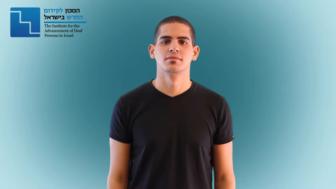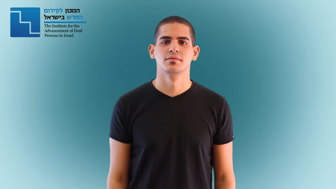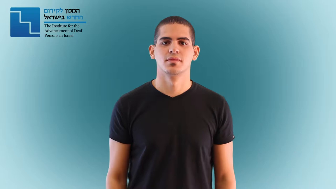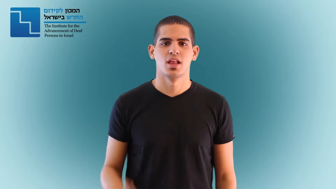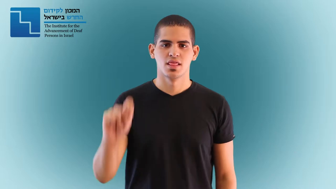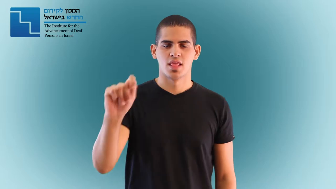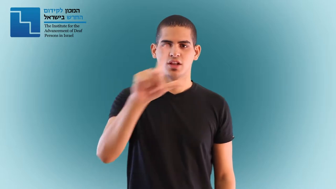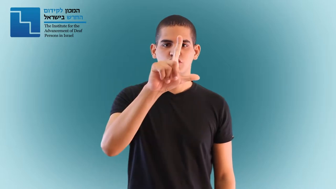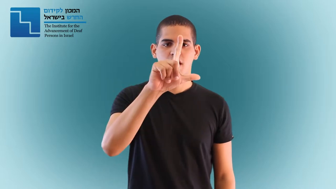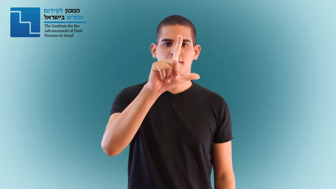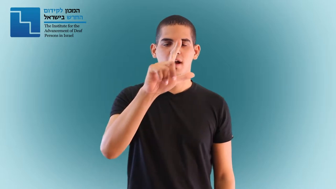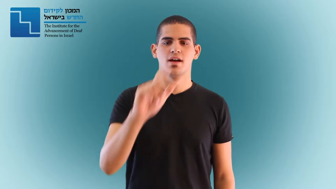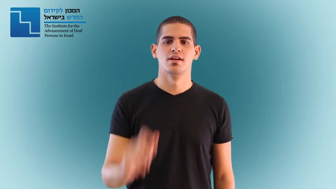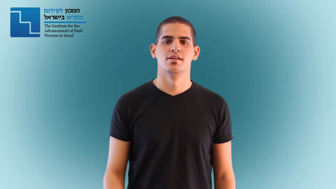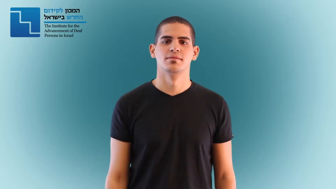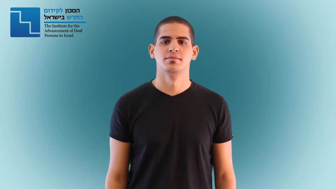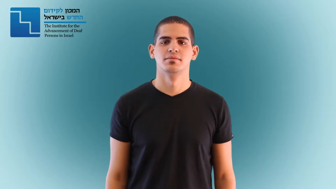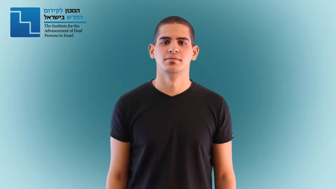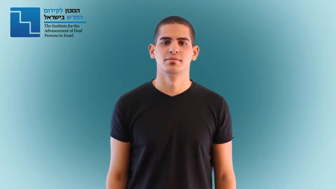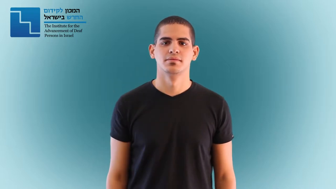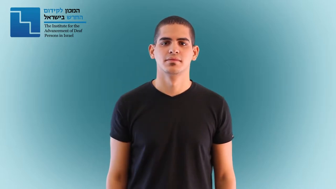תל שבע